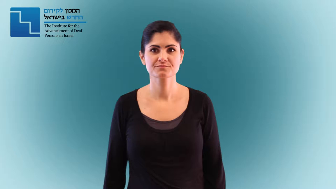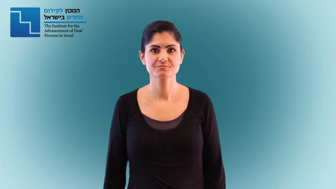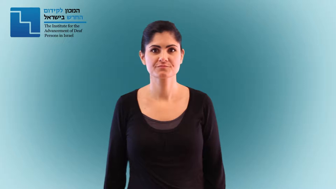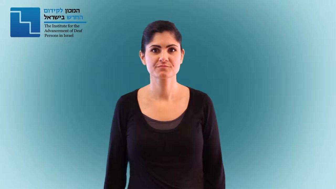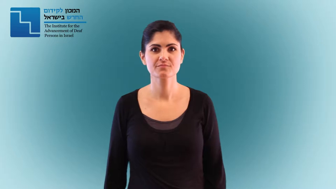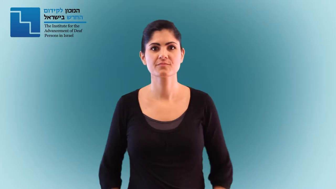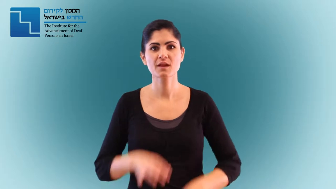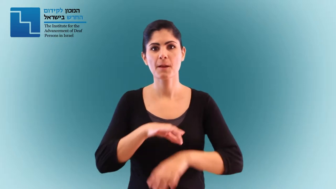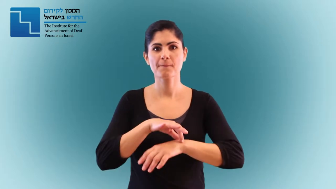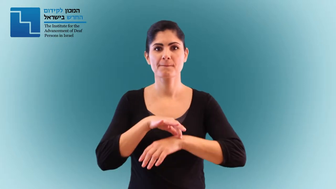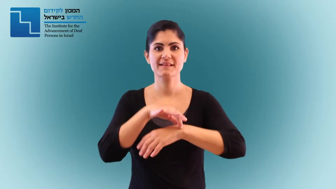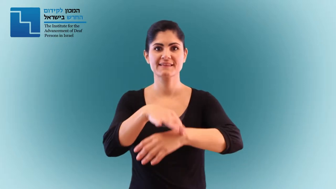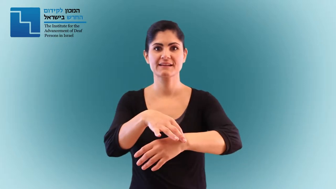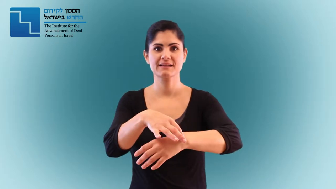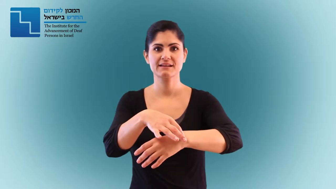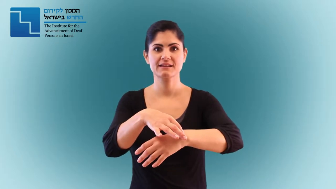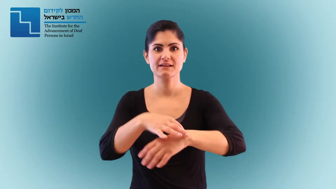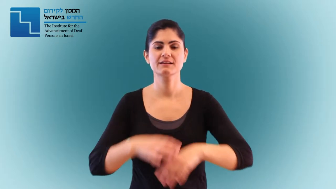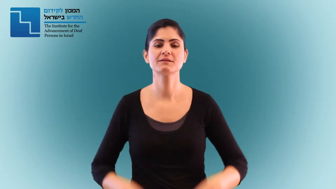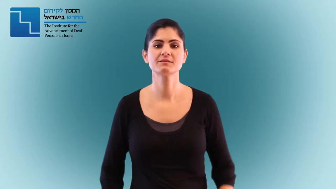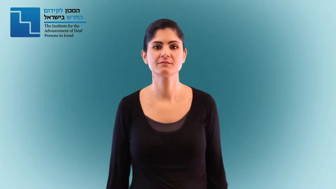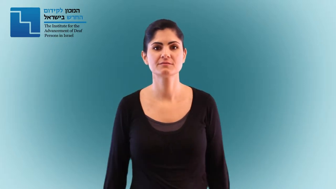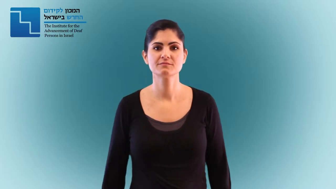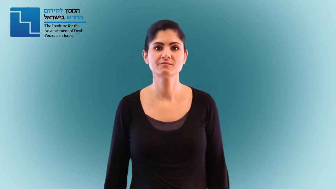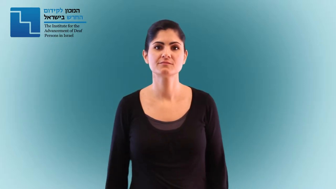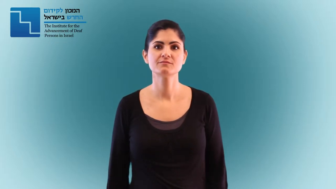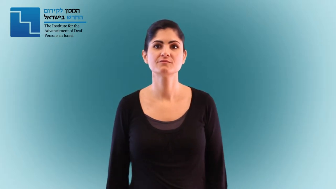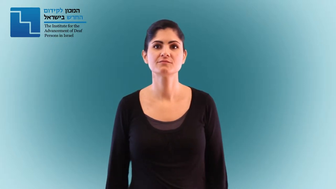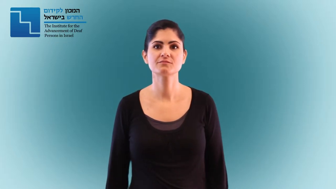מדריך